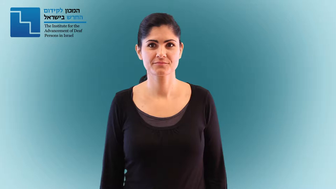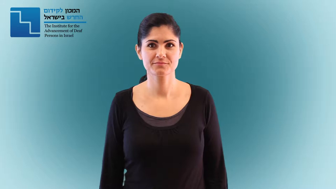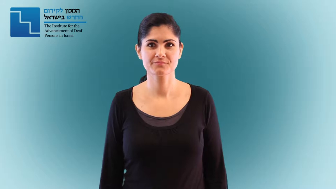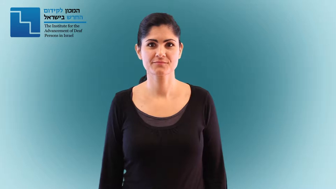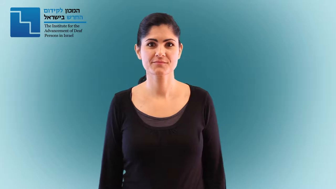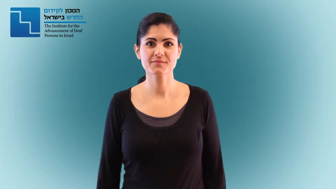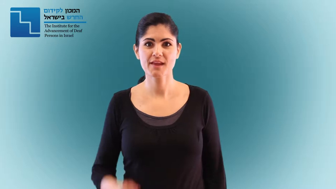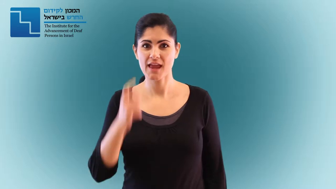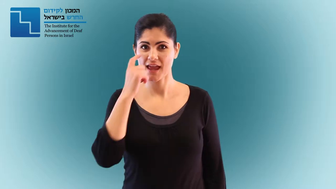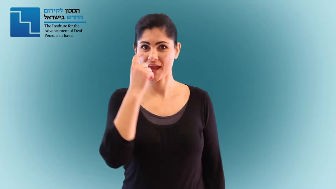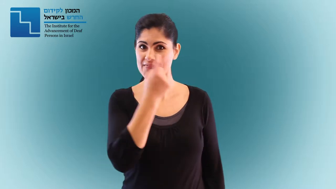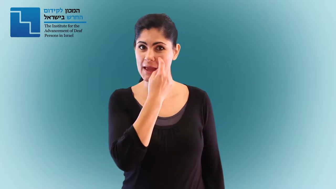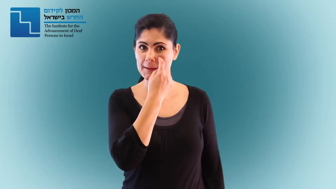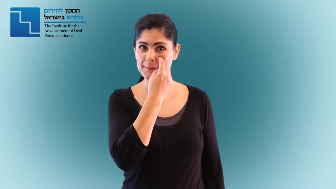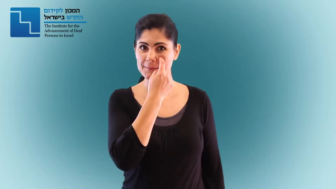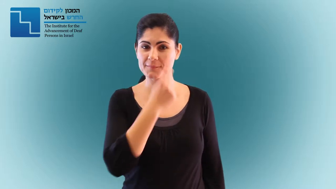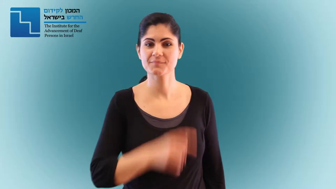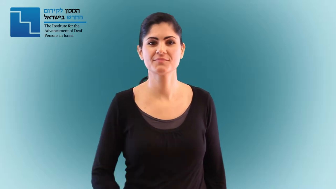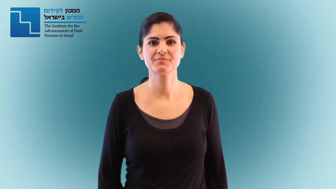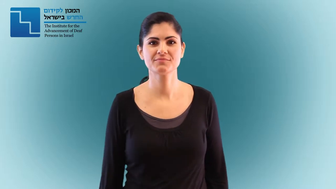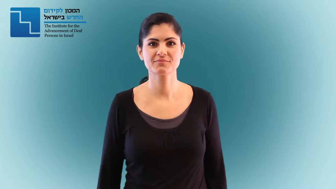עיניים